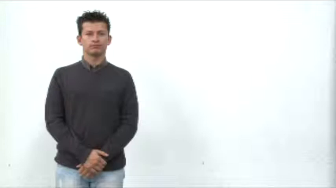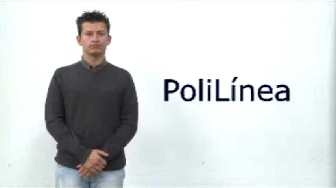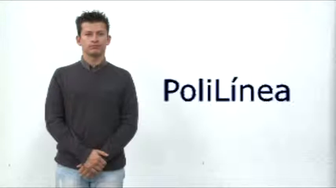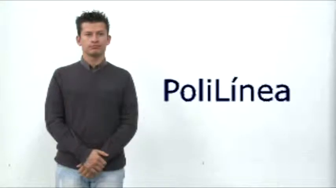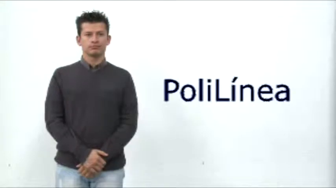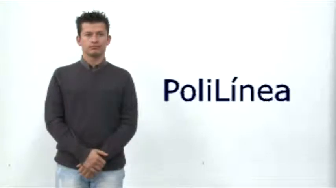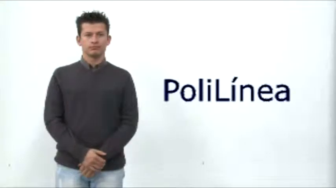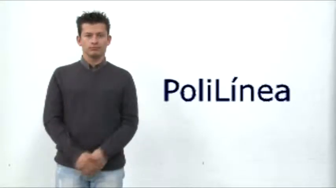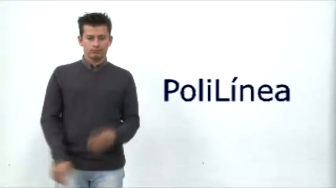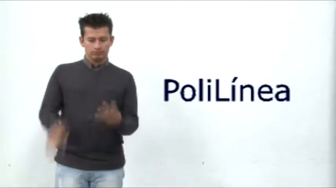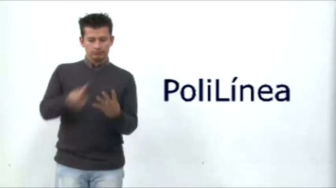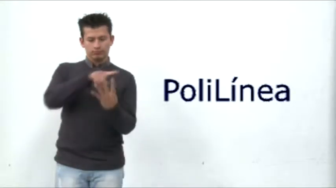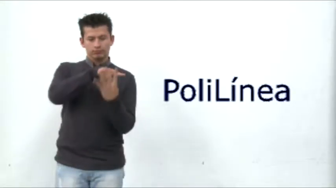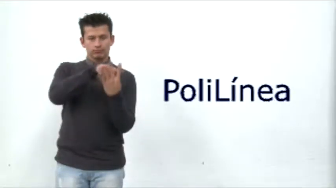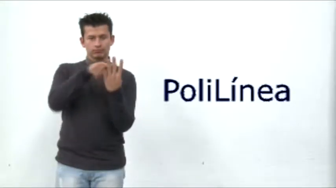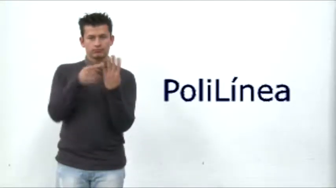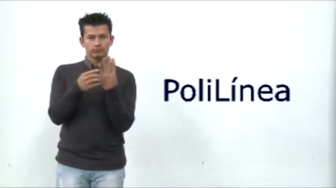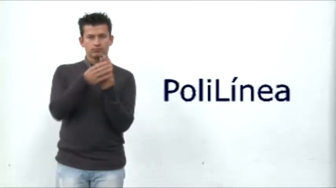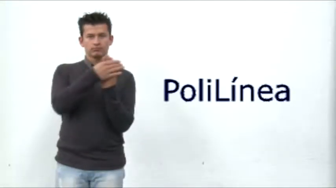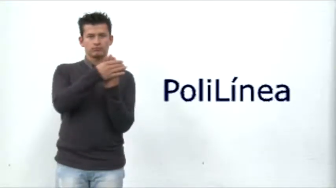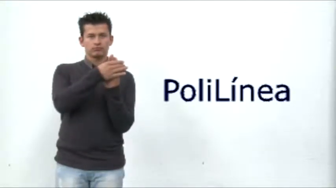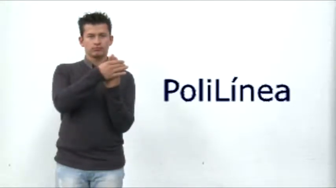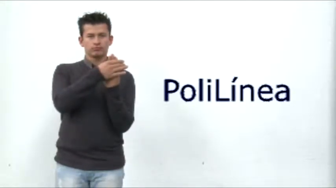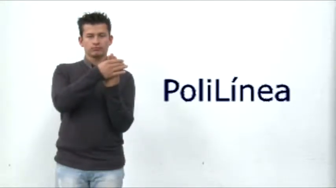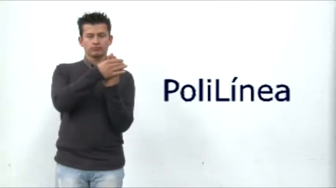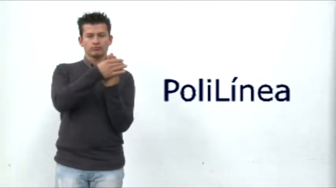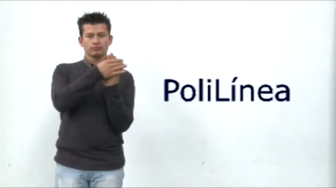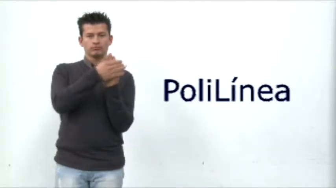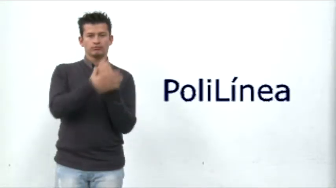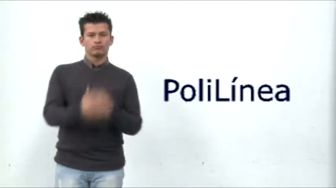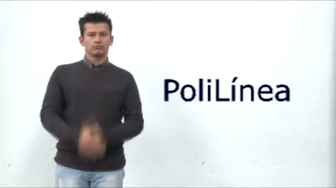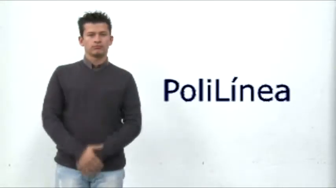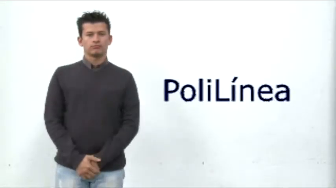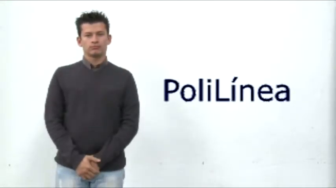PoliLínea